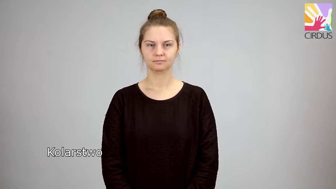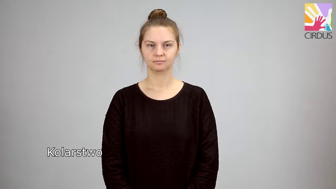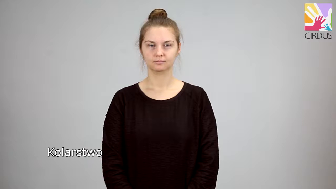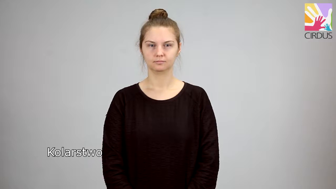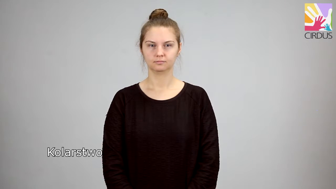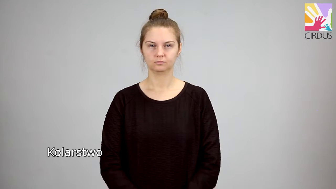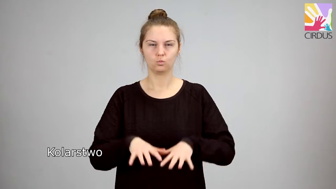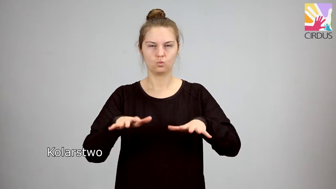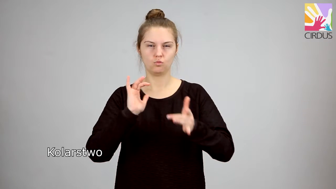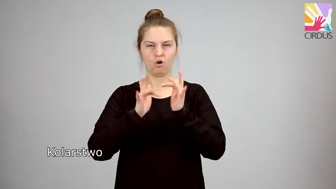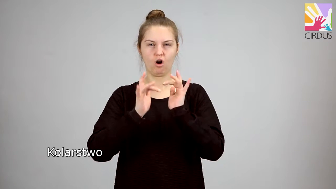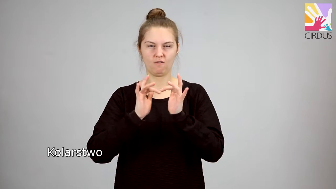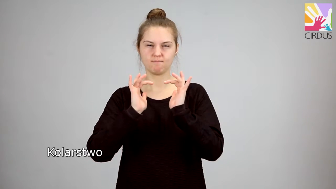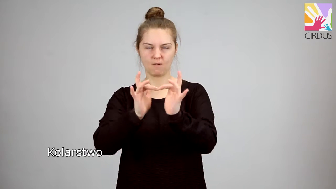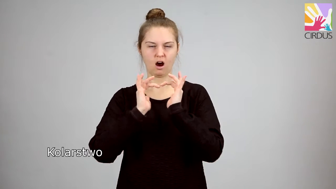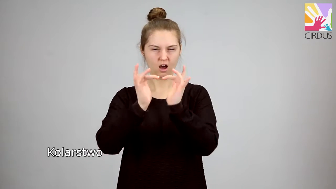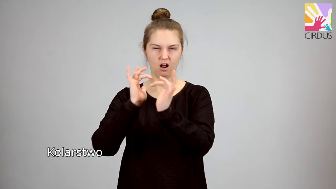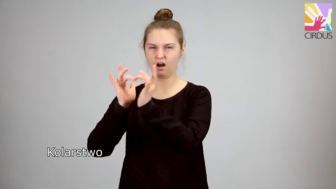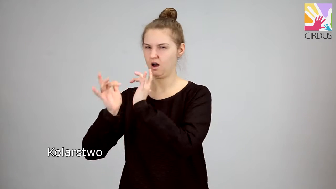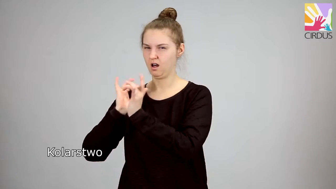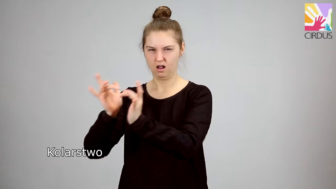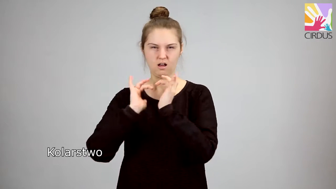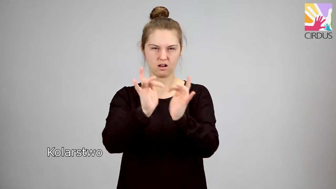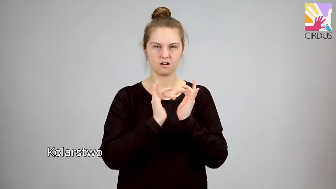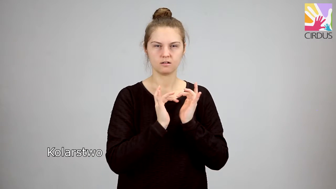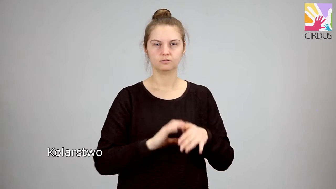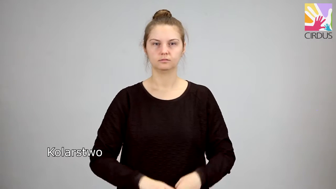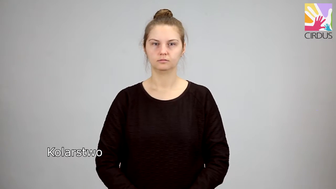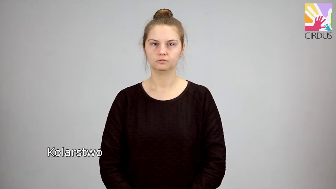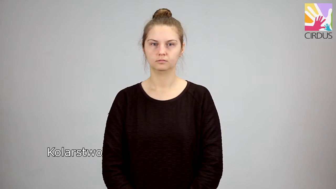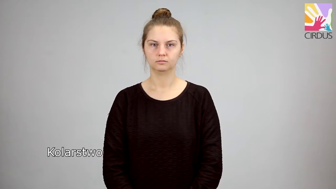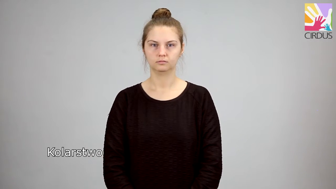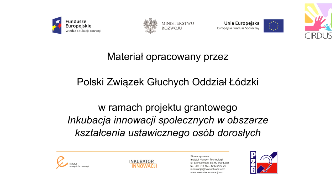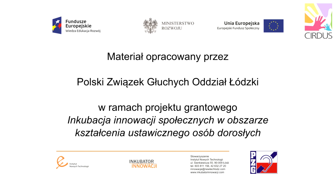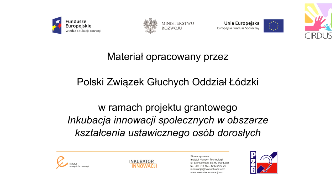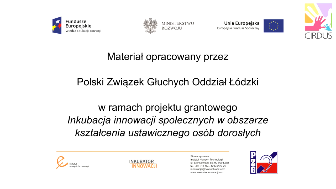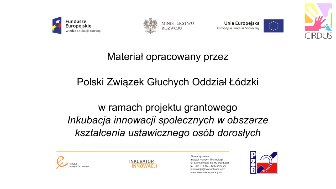Kolarstwo